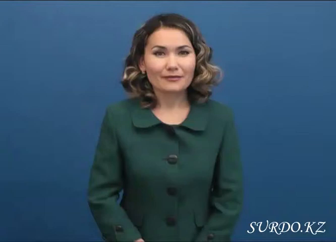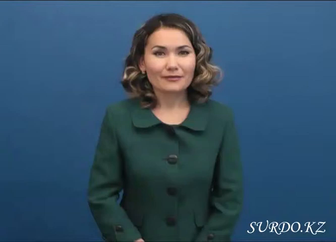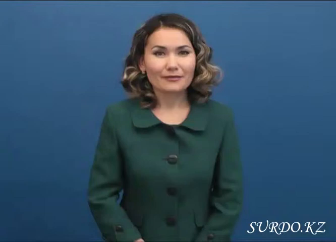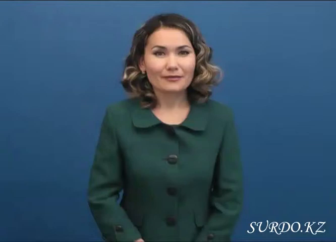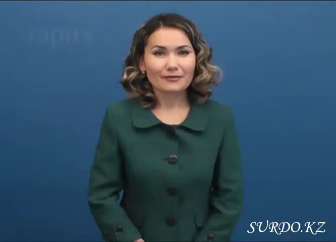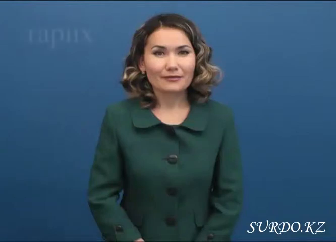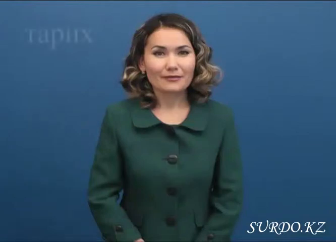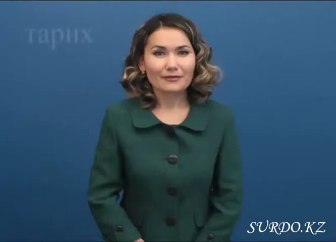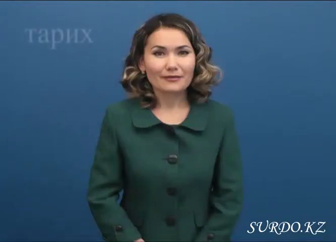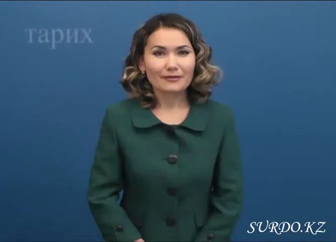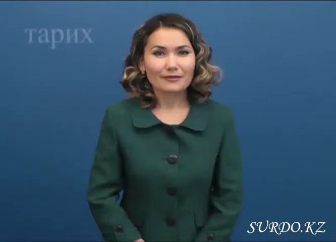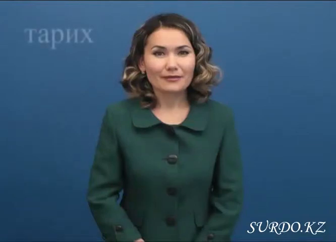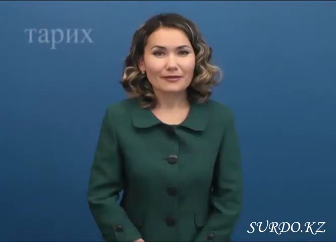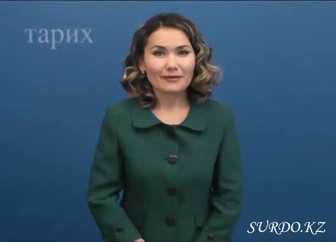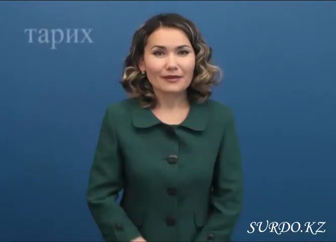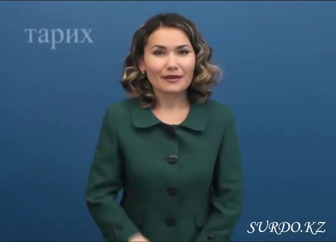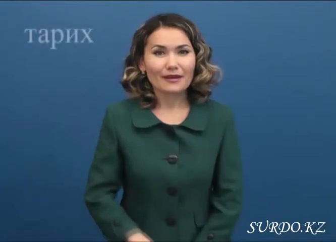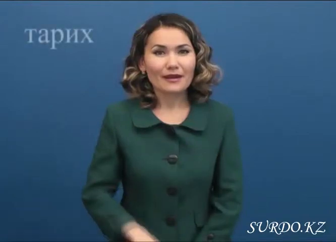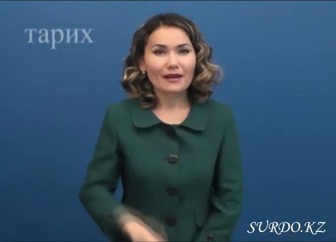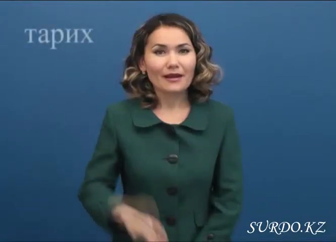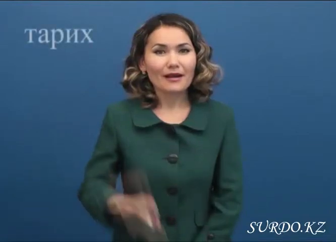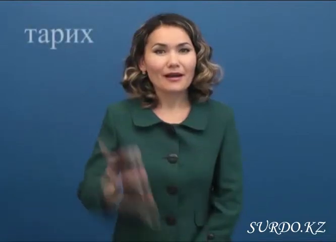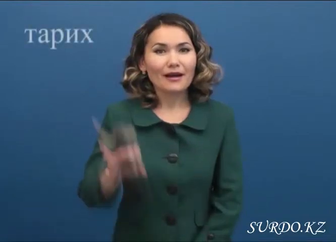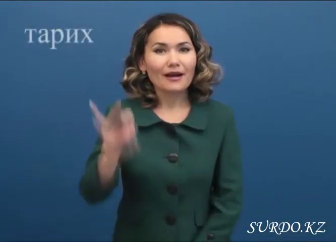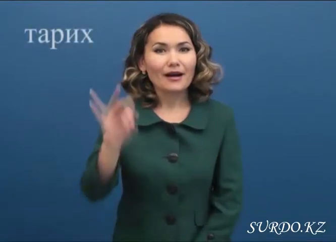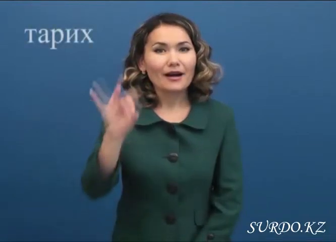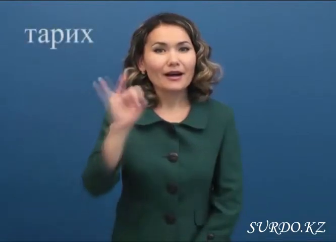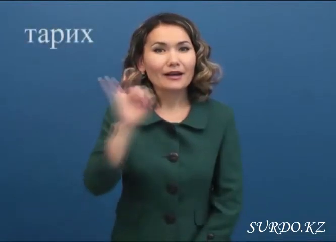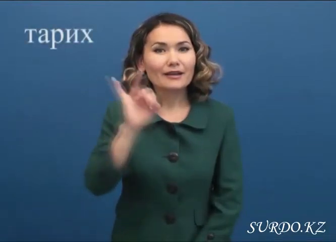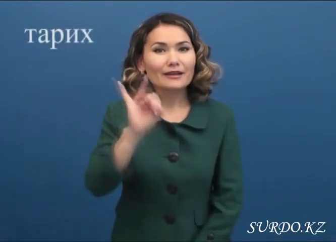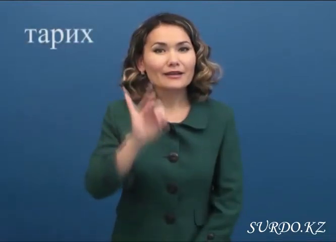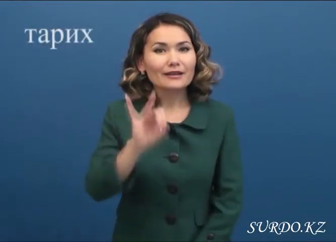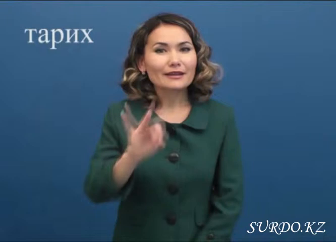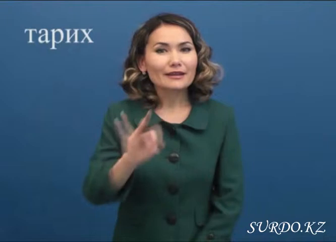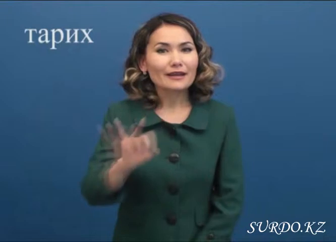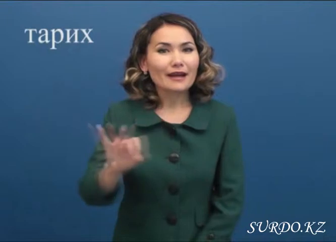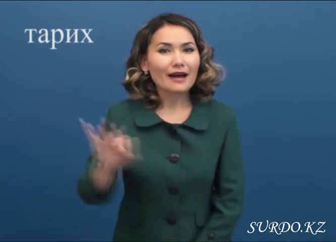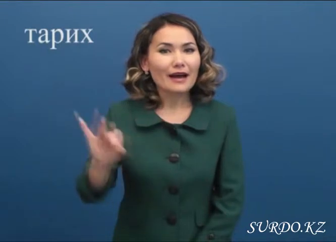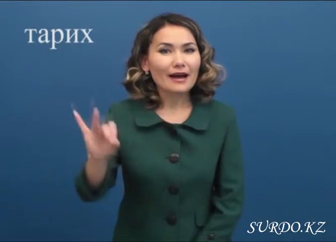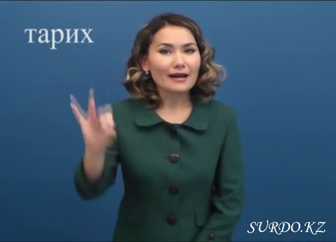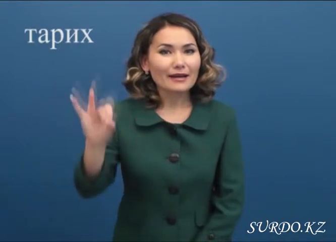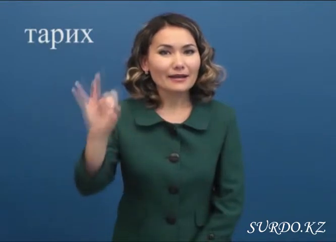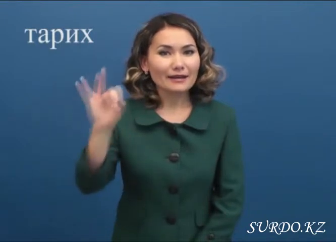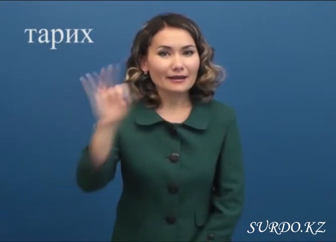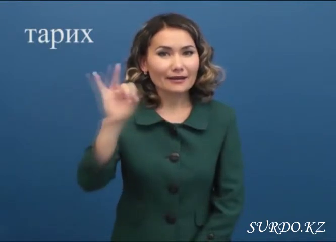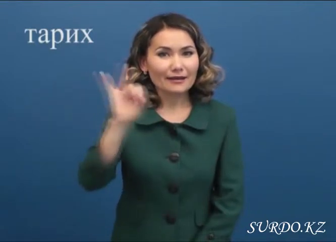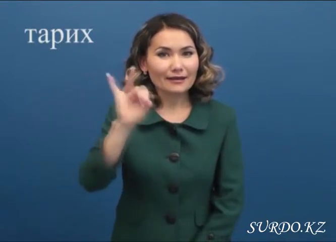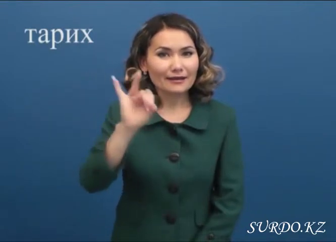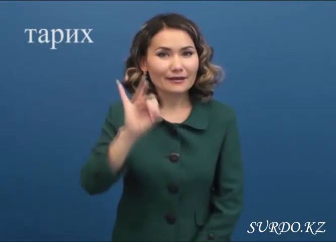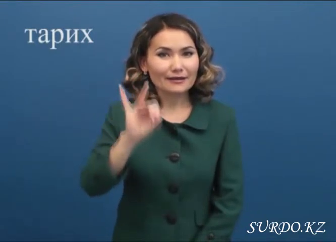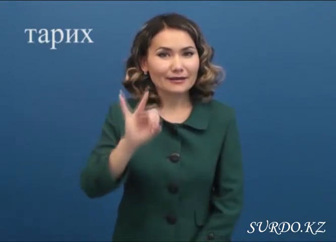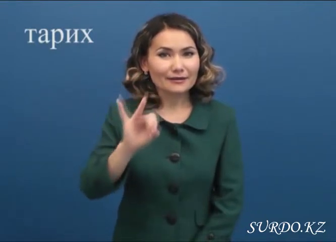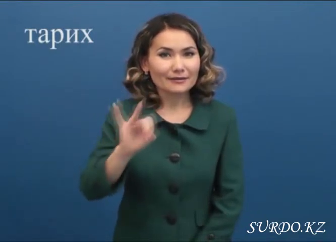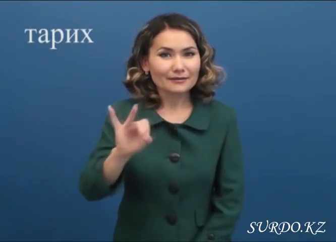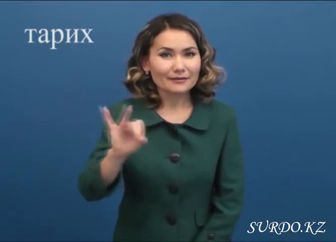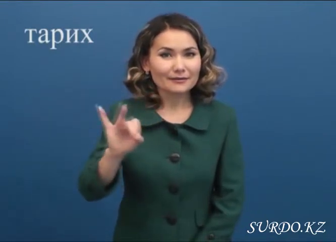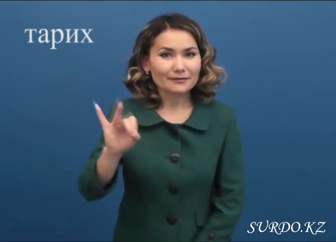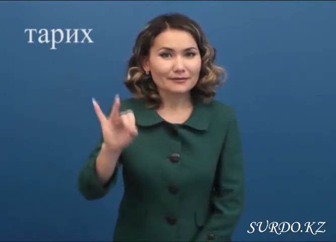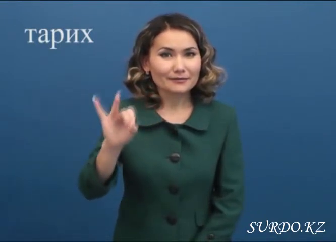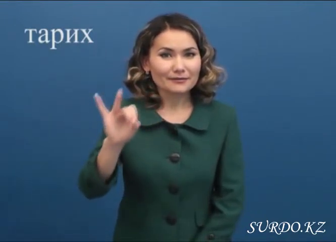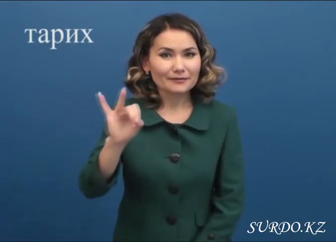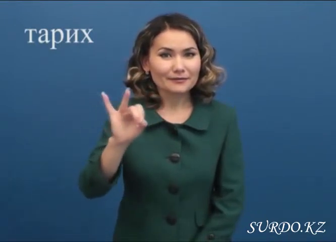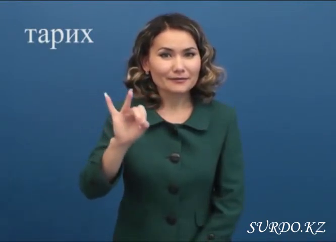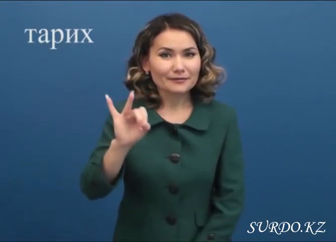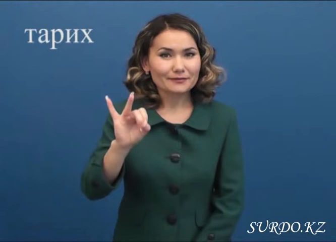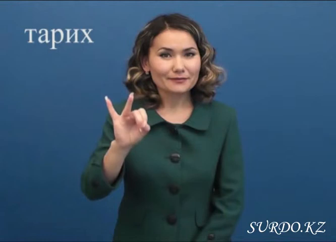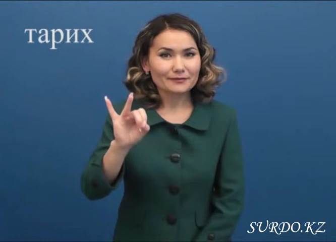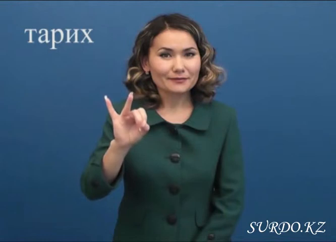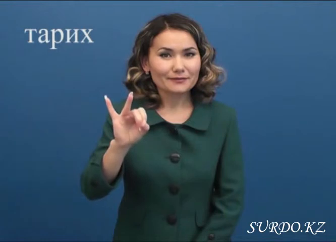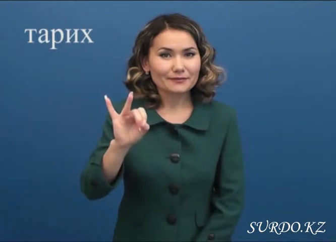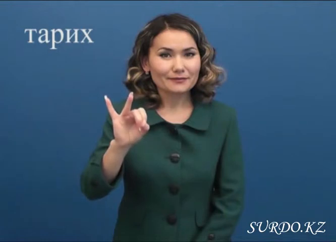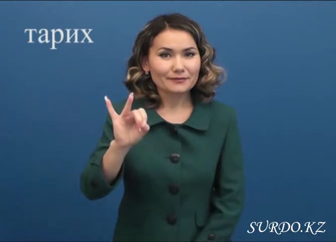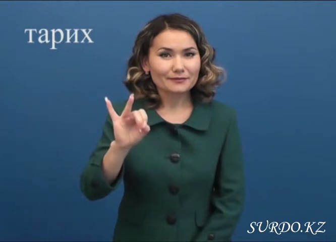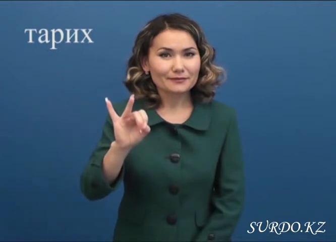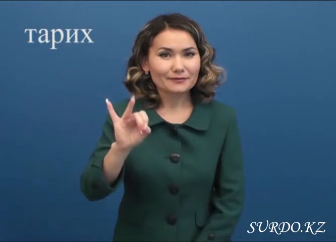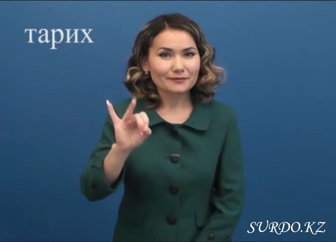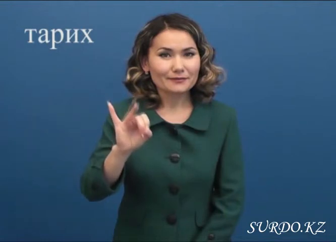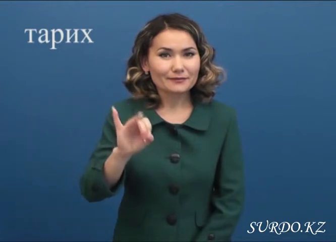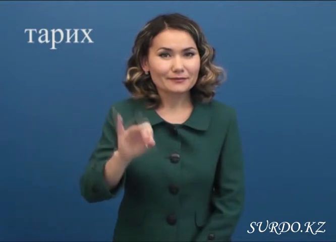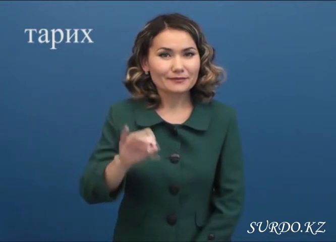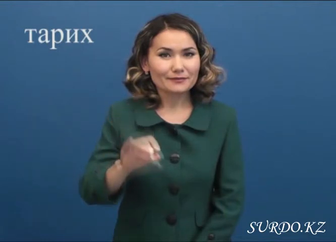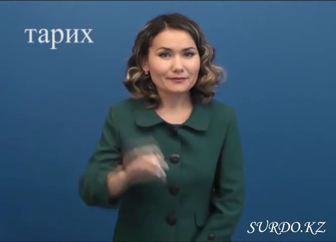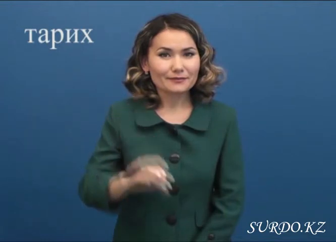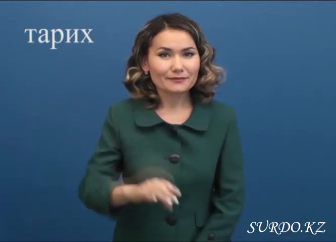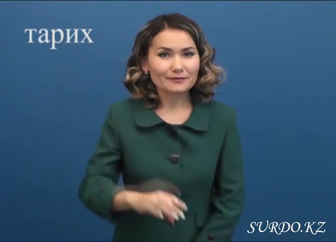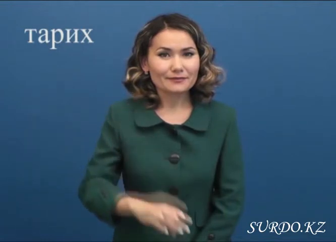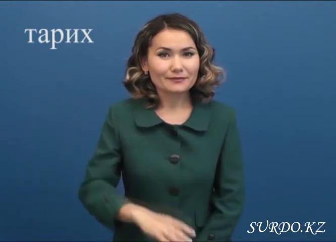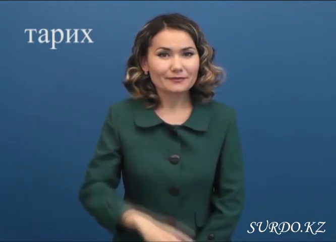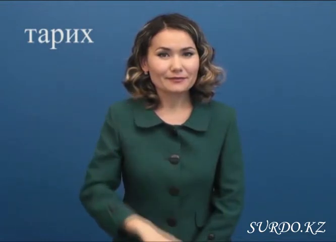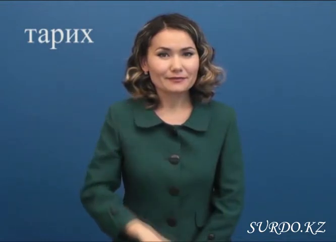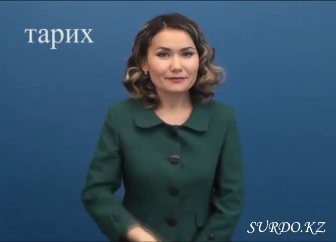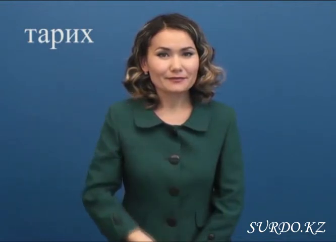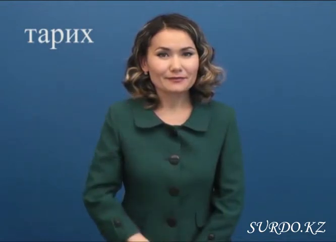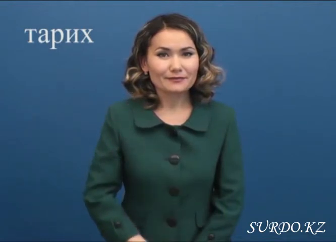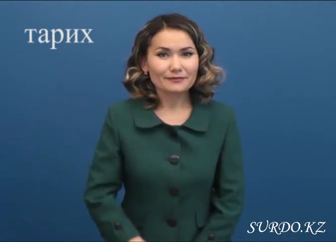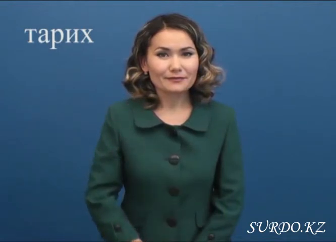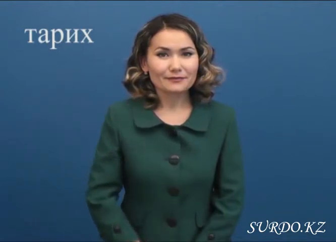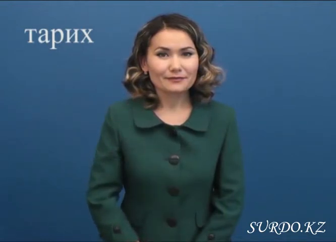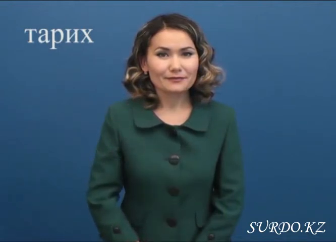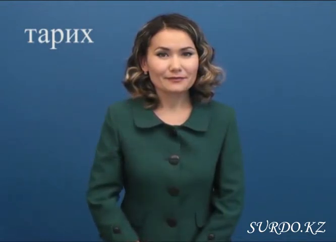Тарих